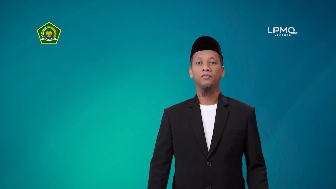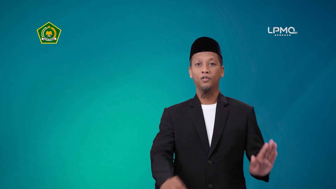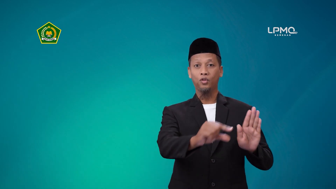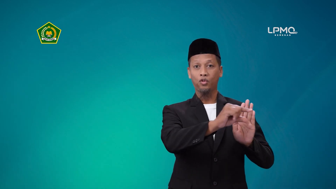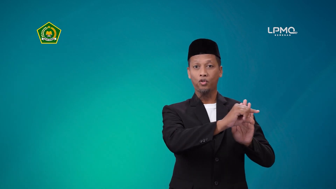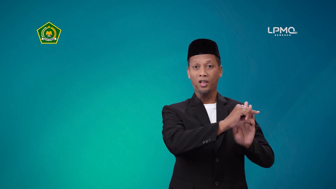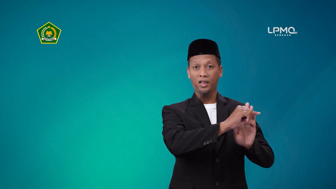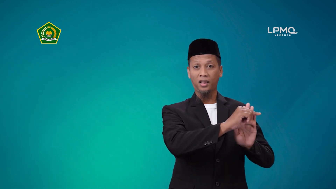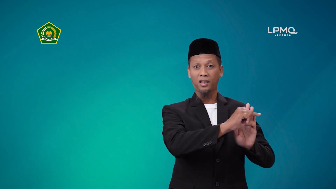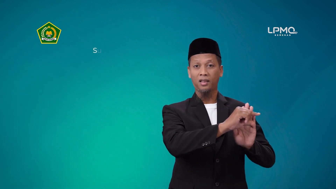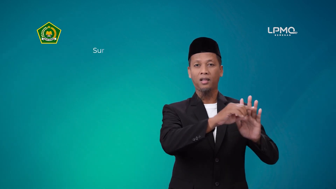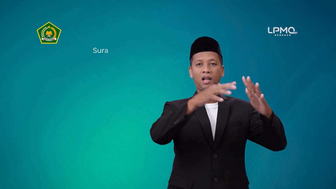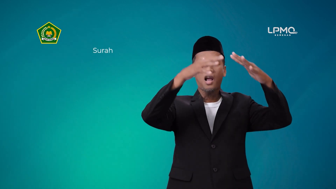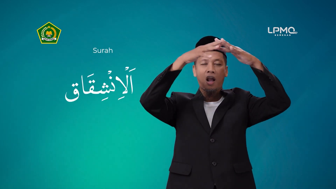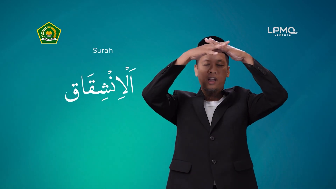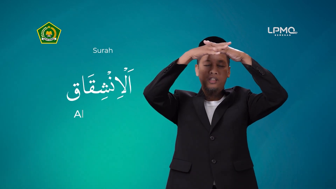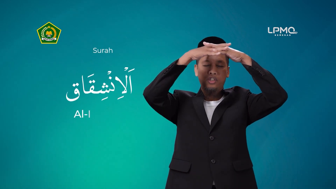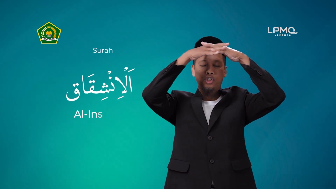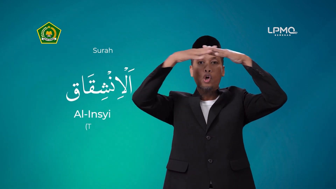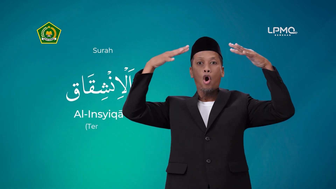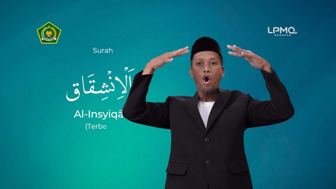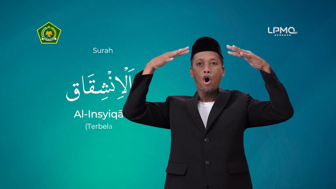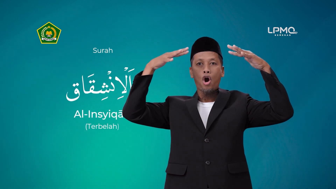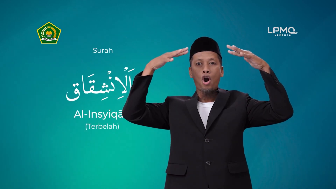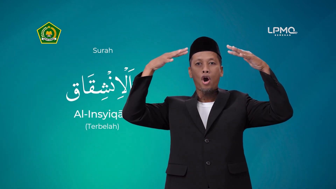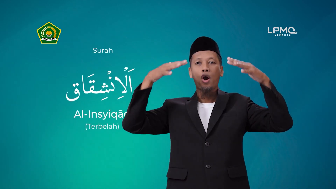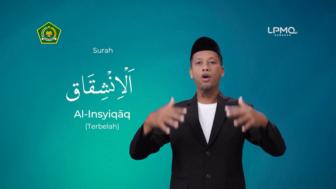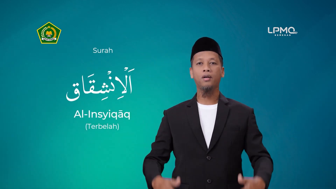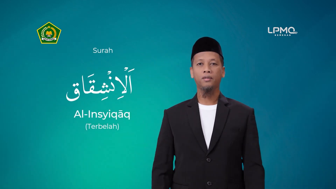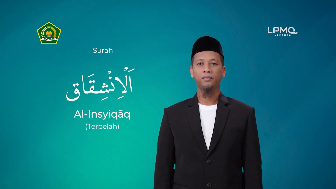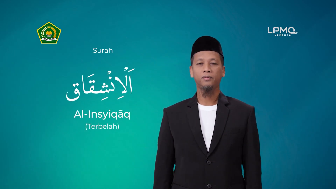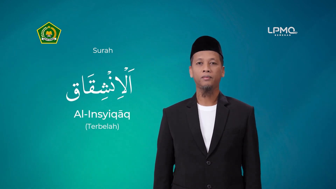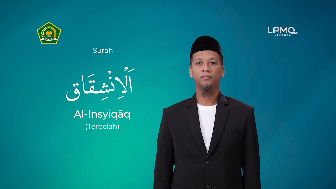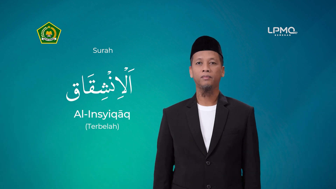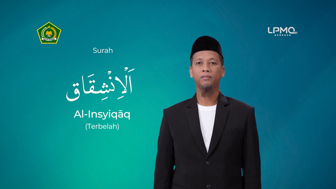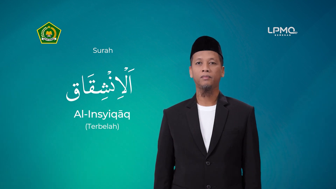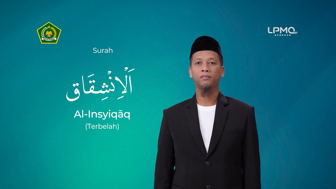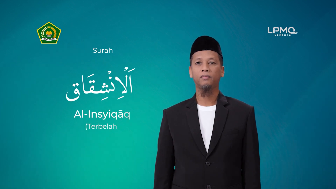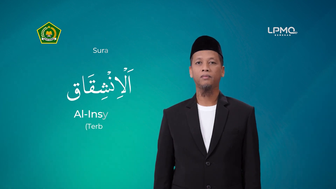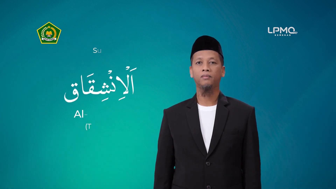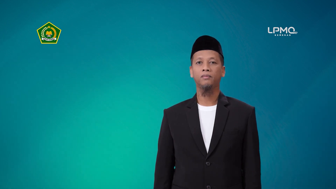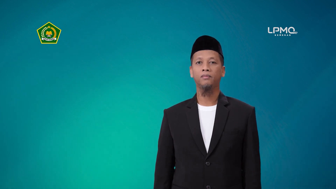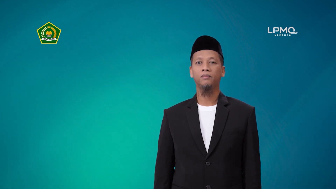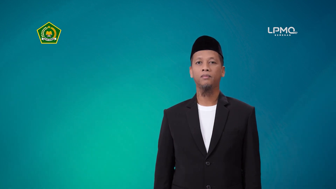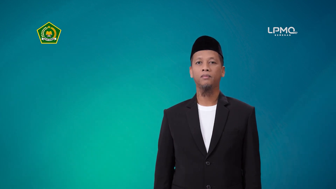Al Insyiqaq